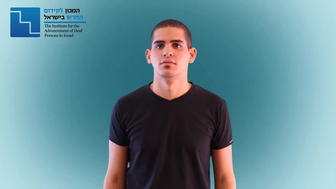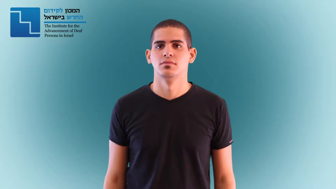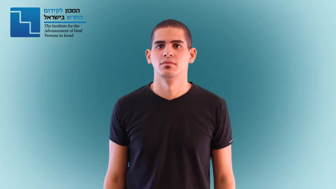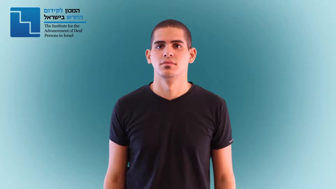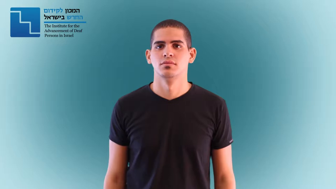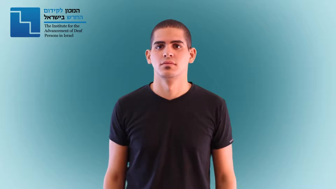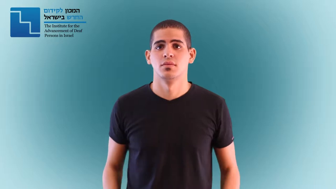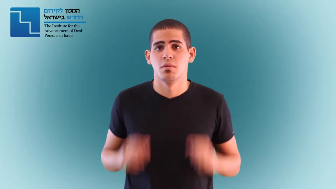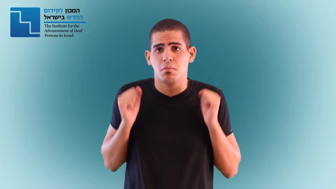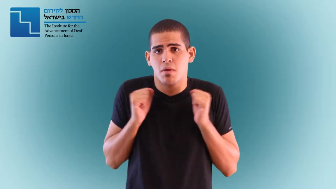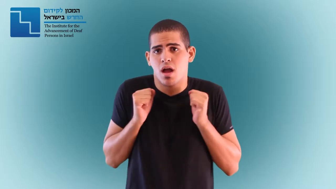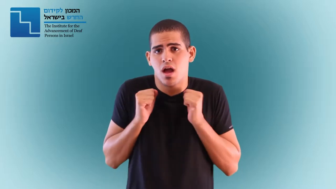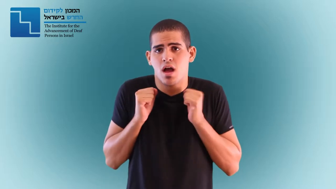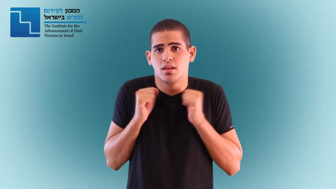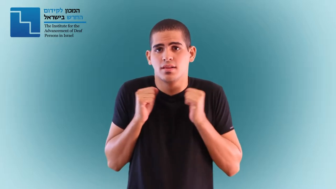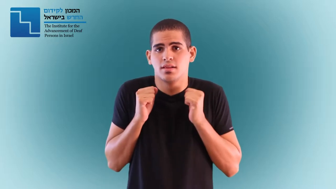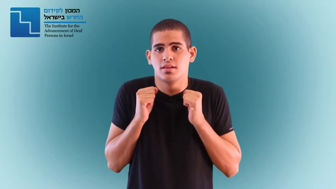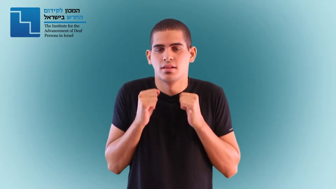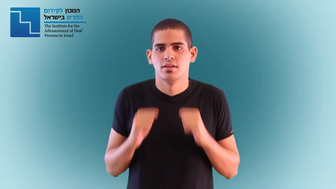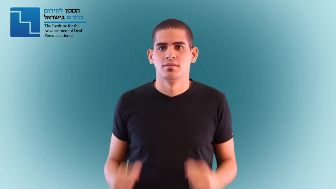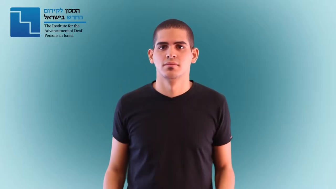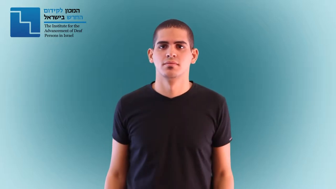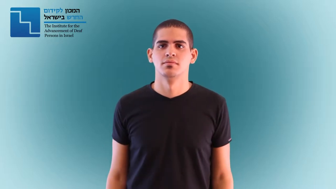לפחד